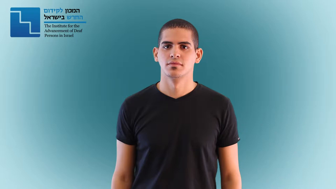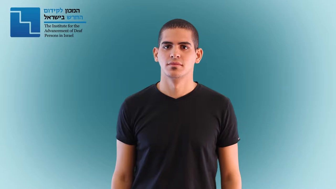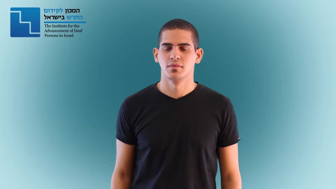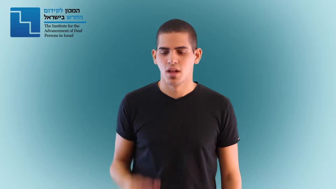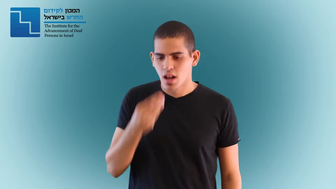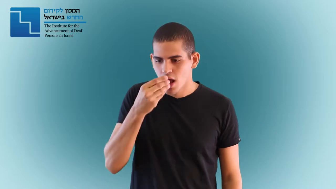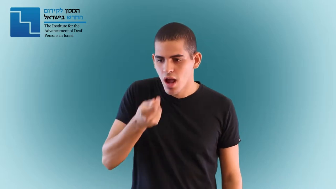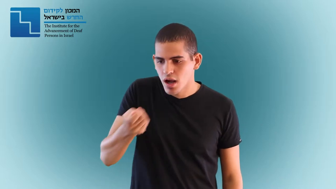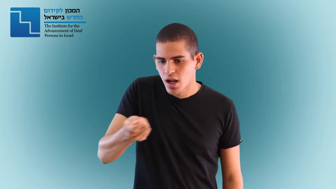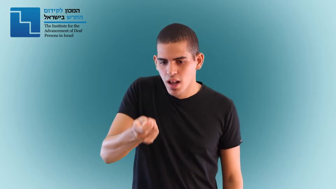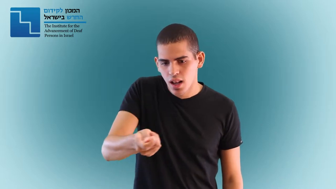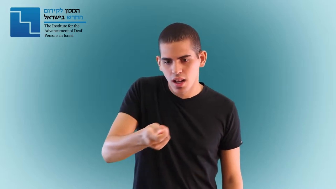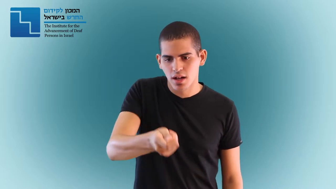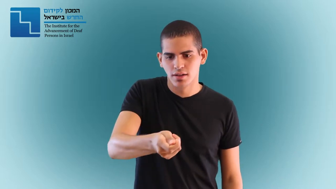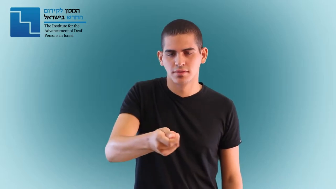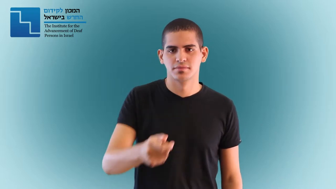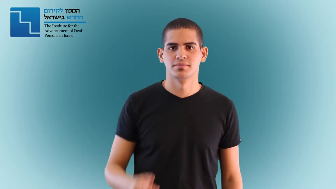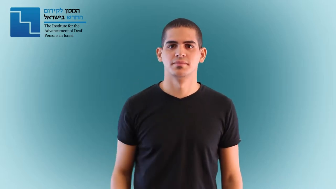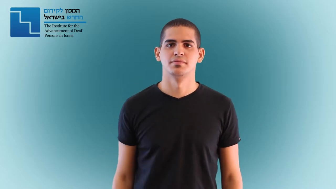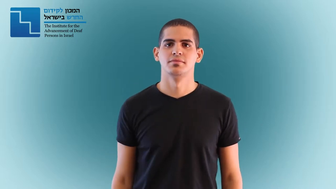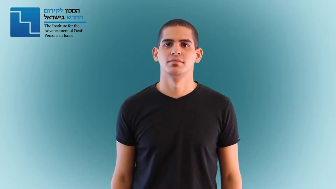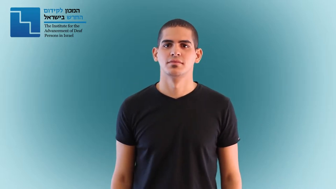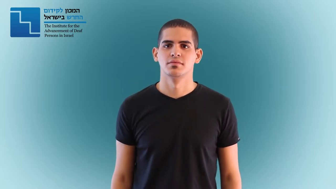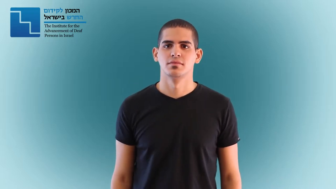להאכיל